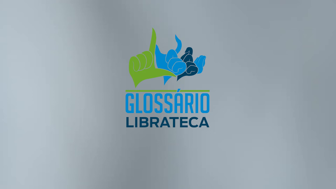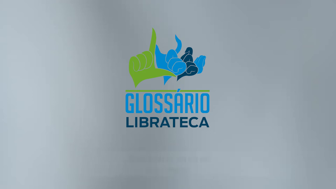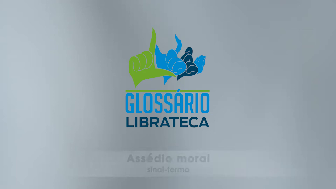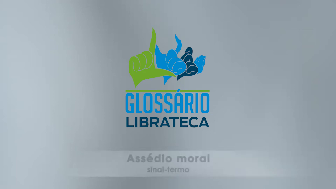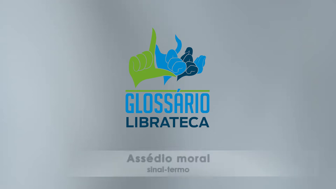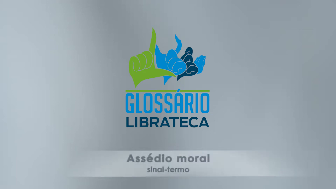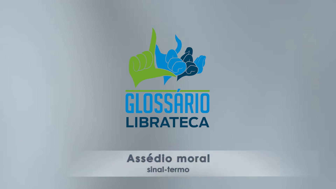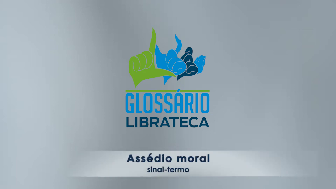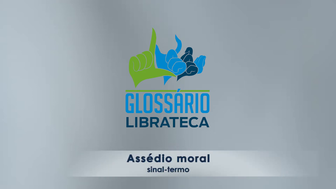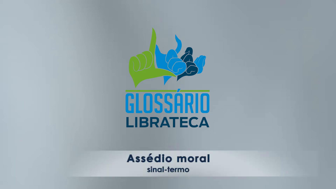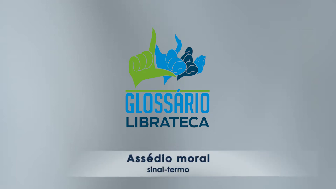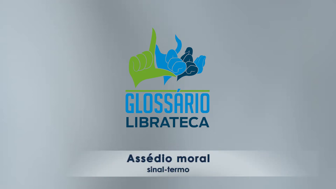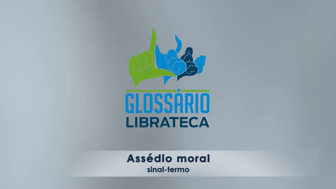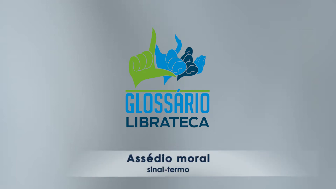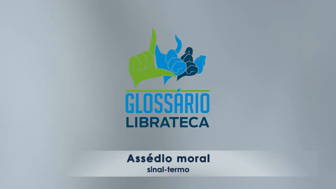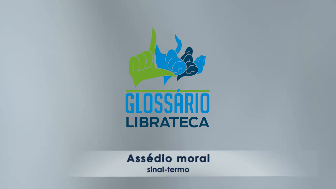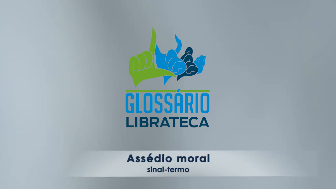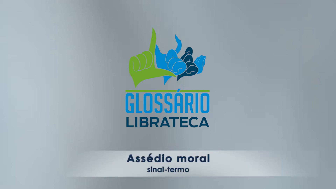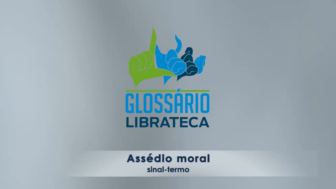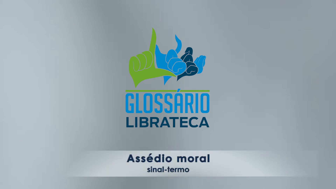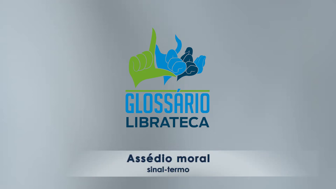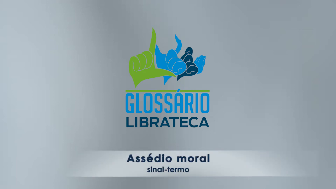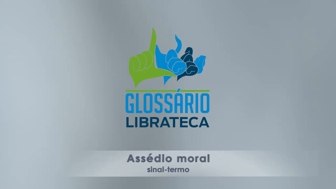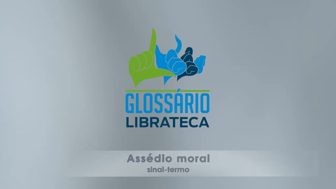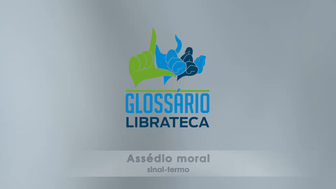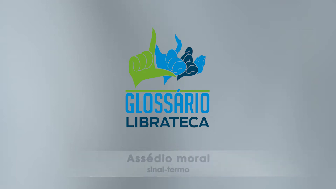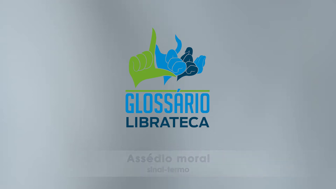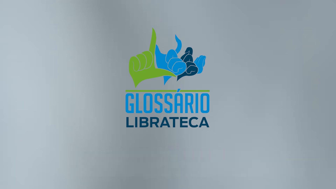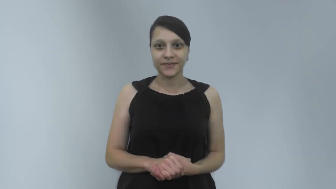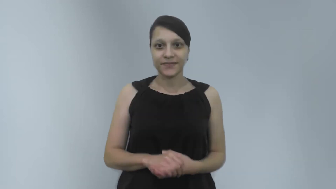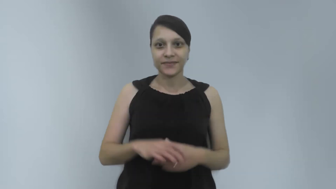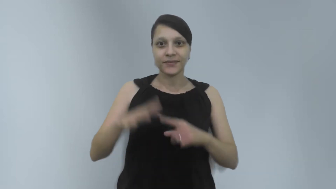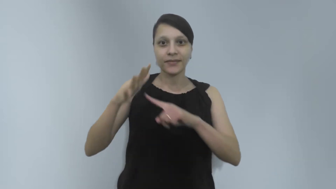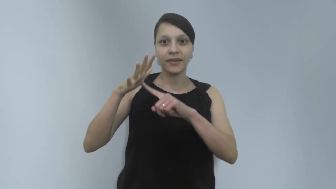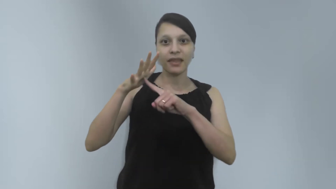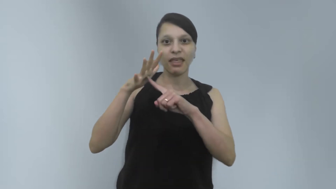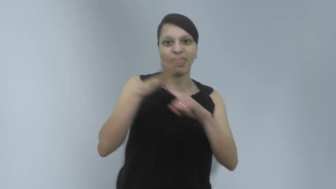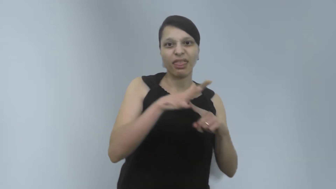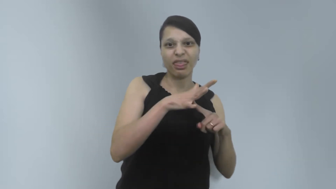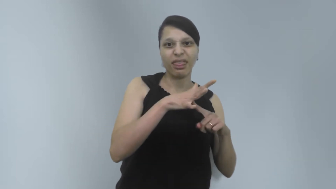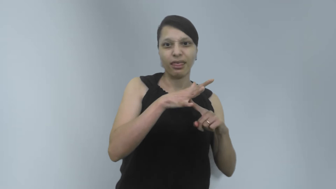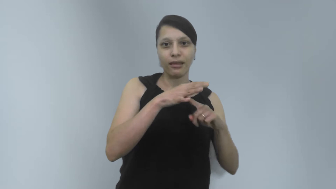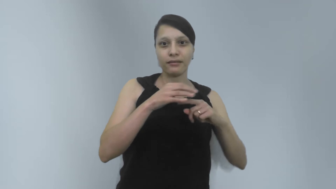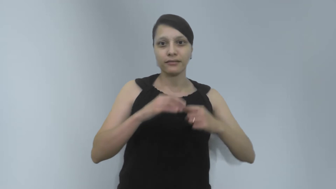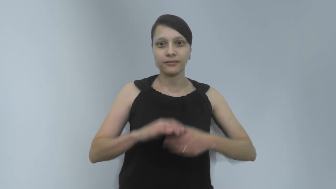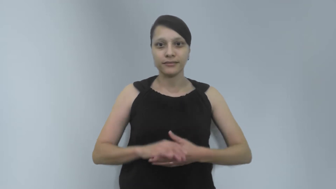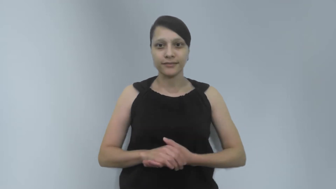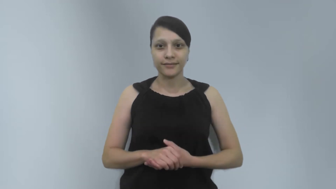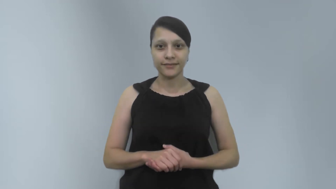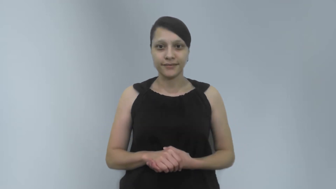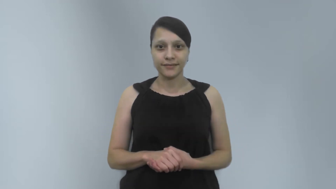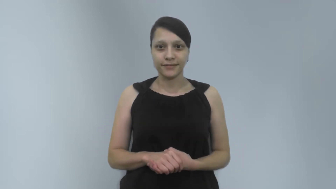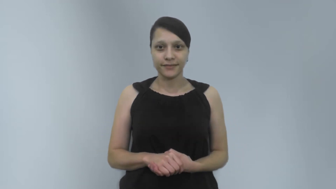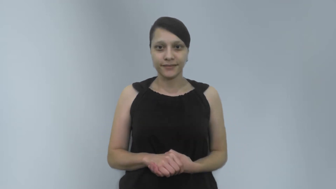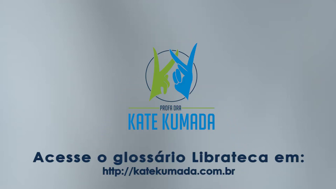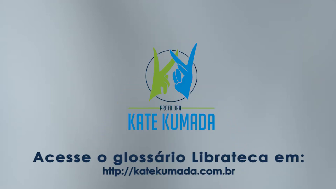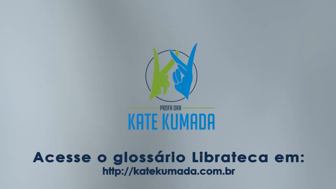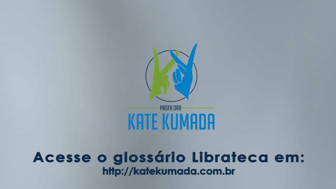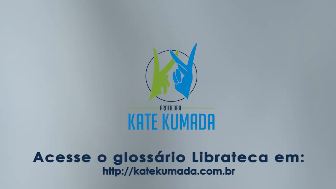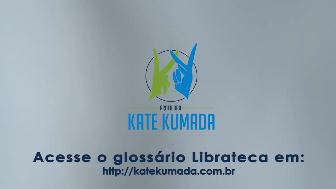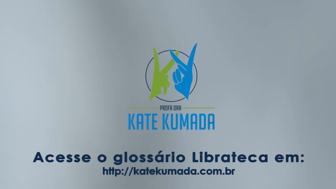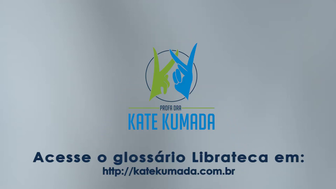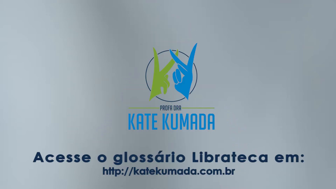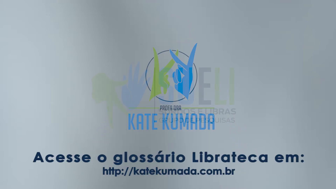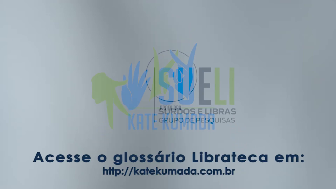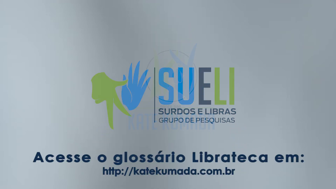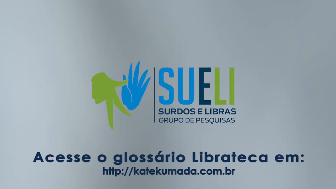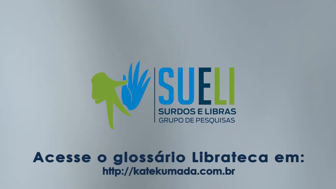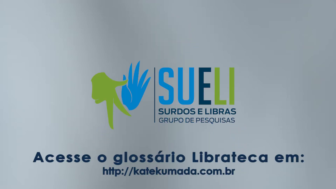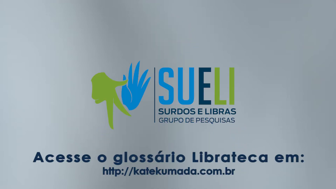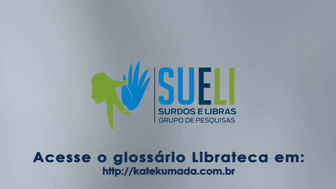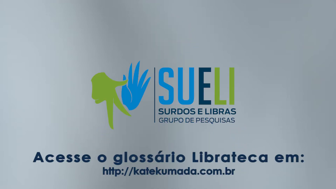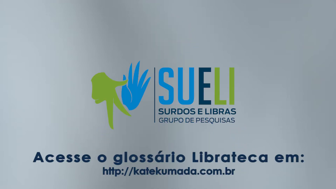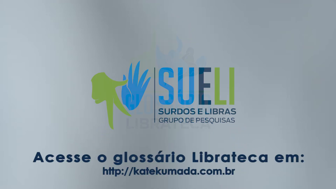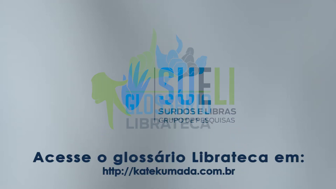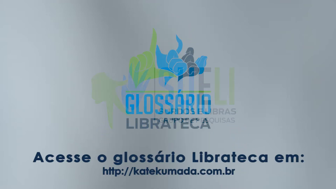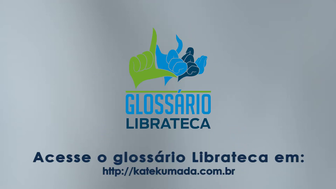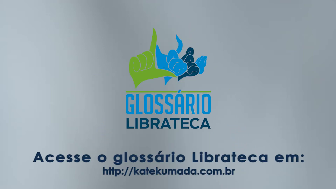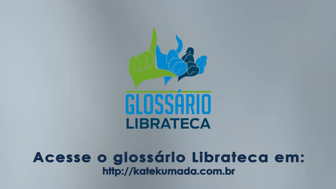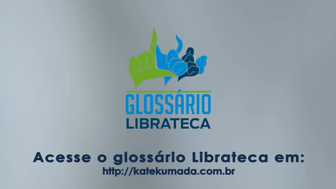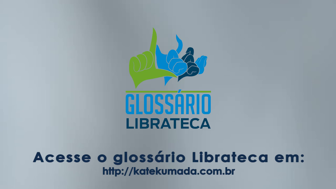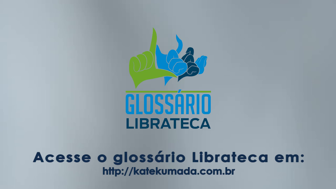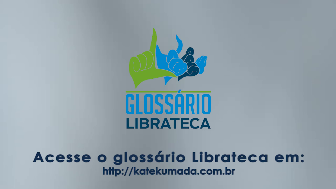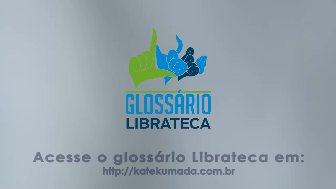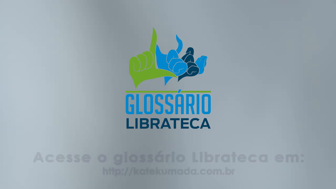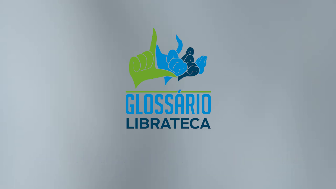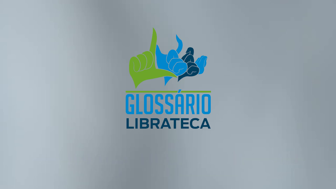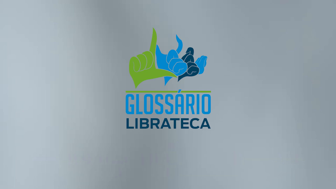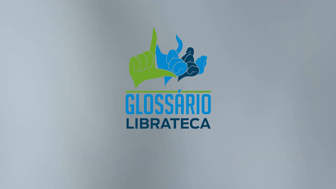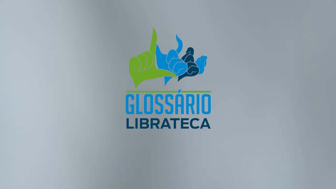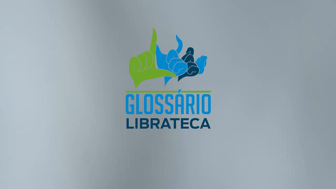Assédio moral